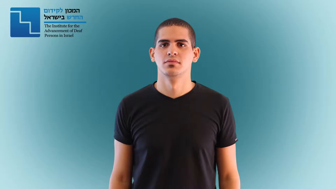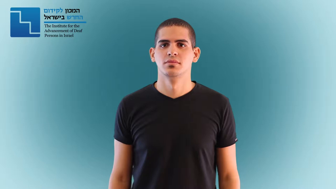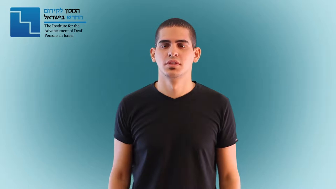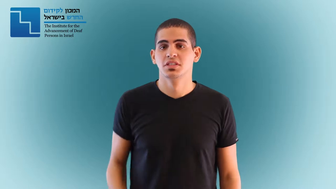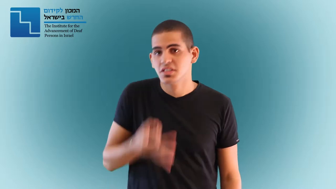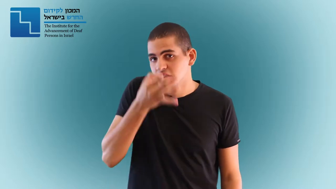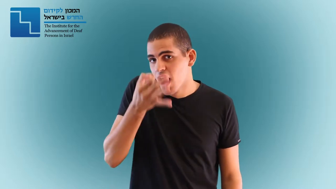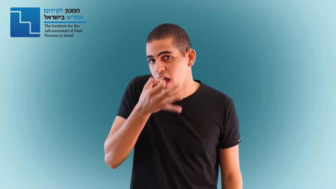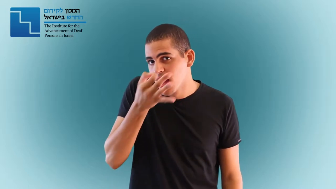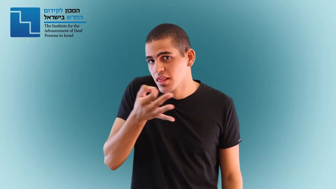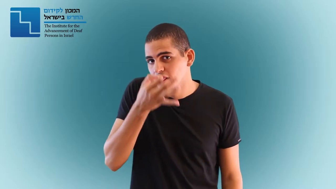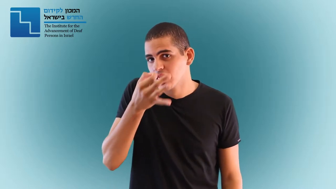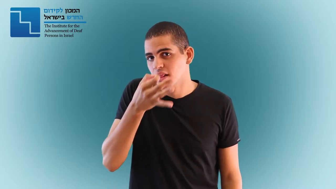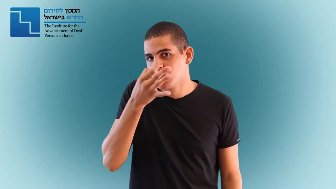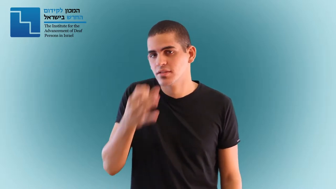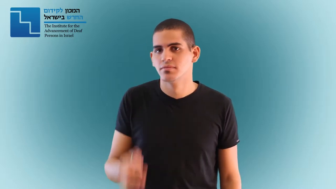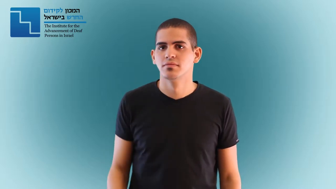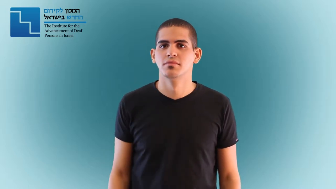סקרן